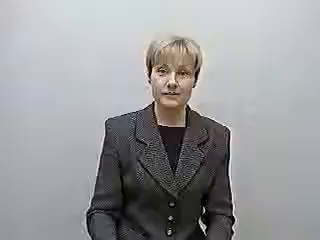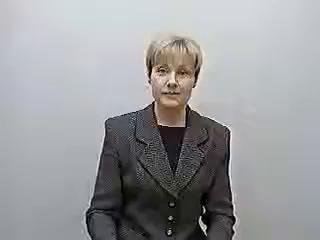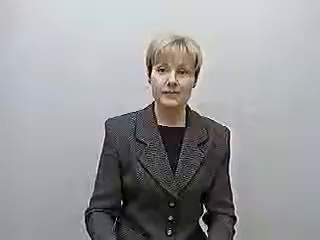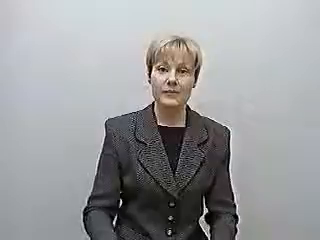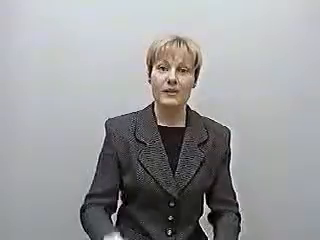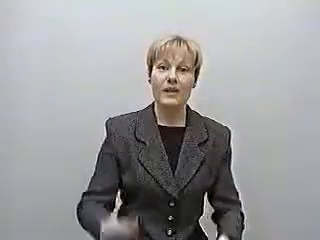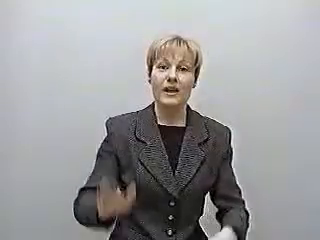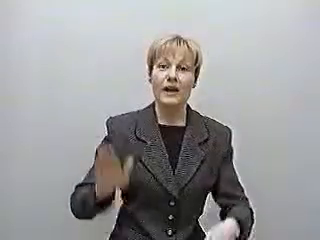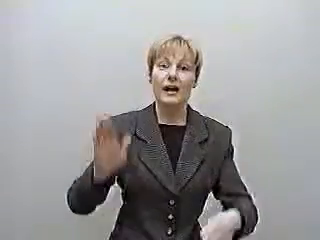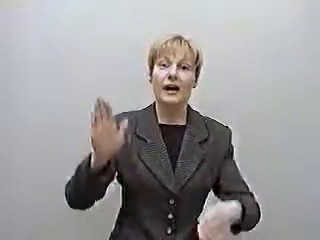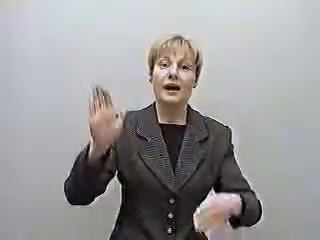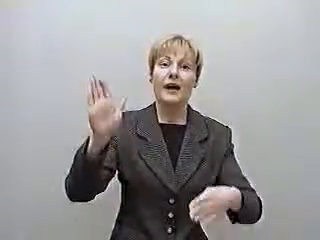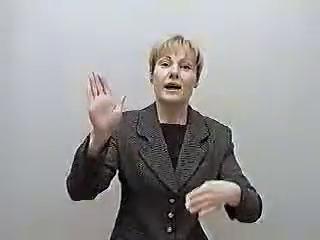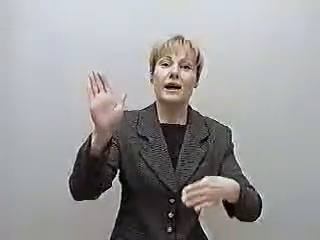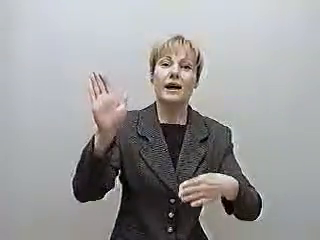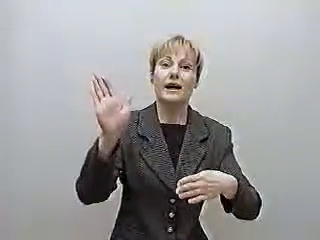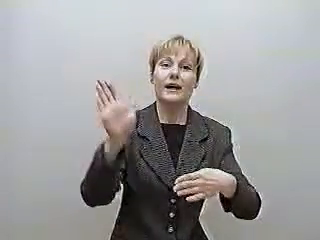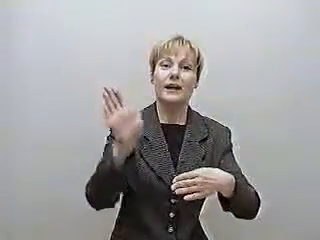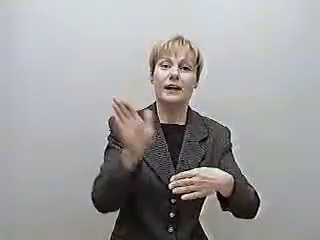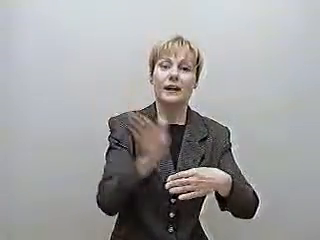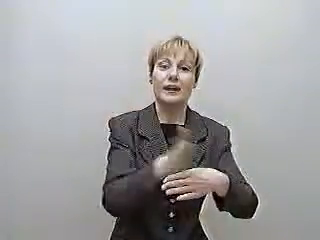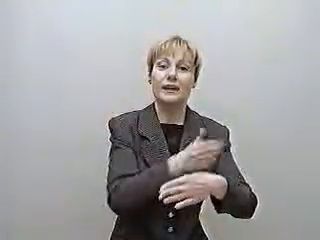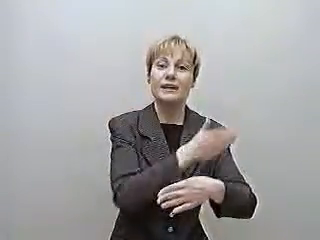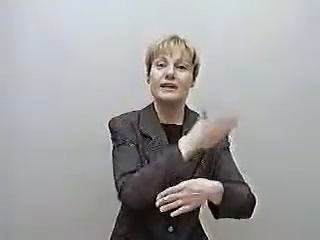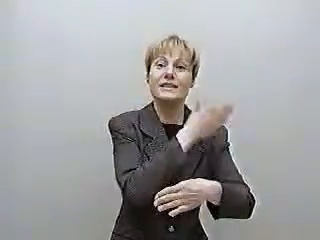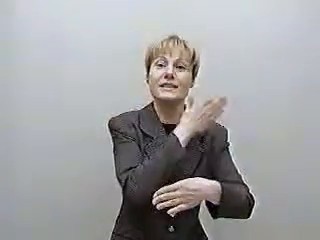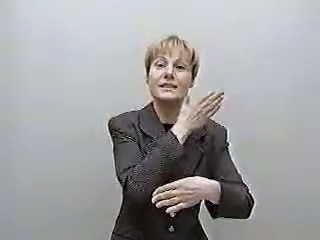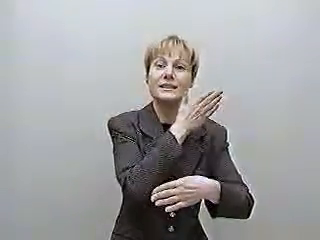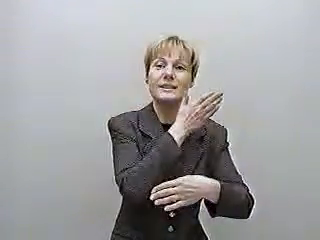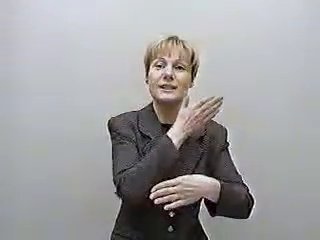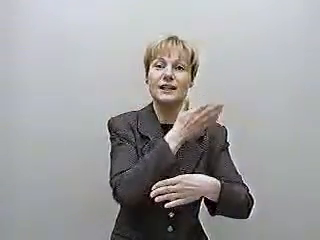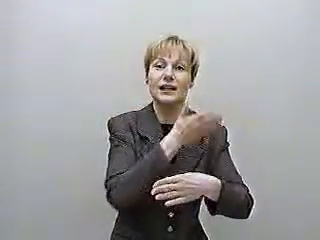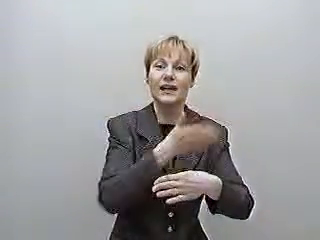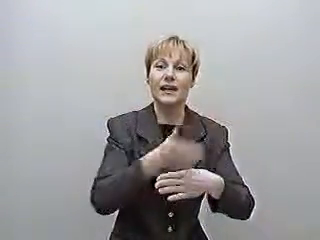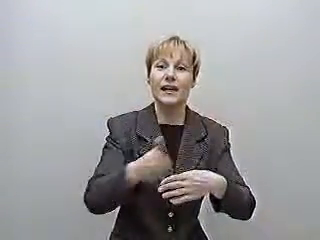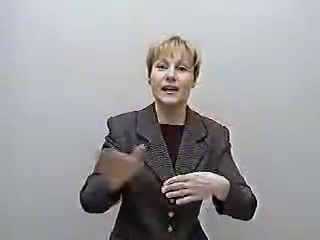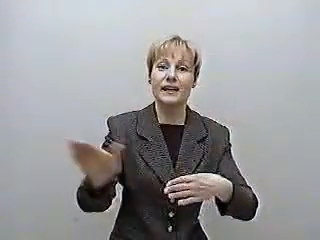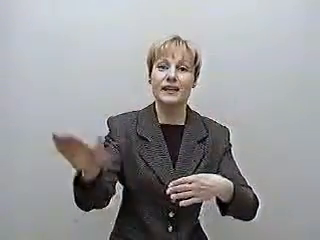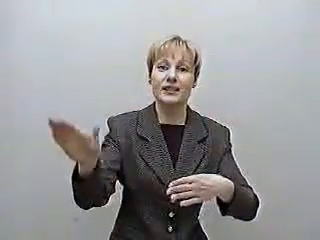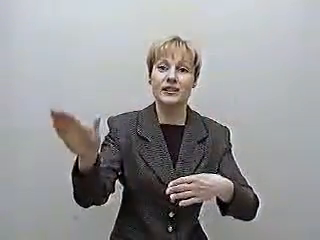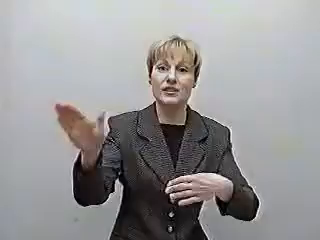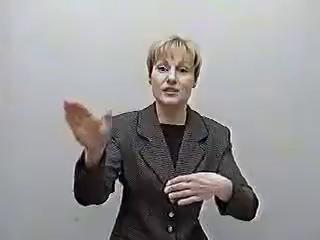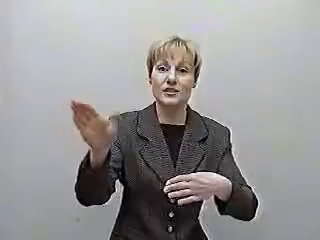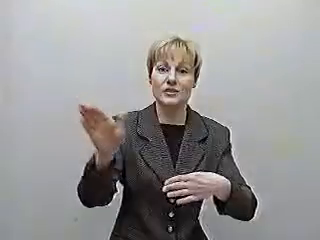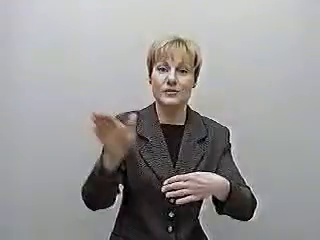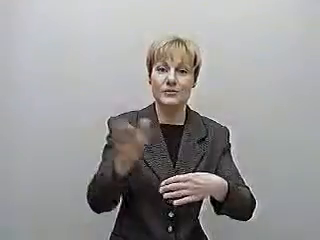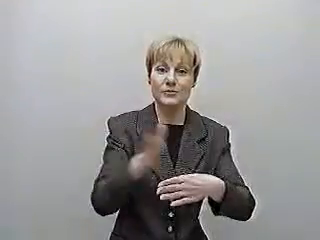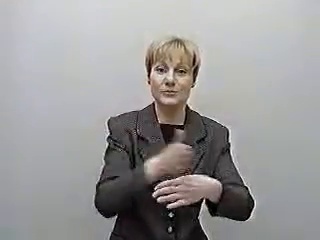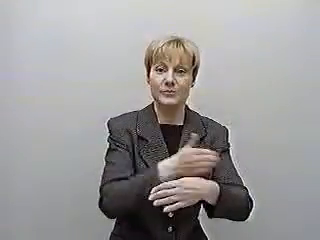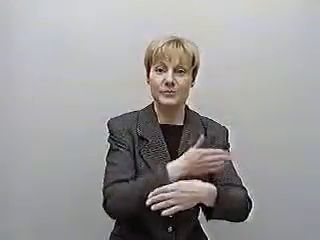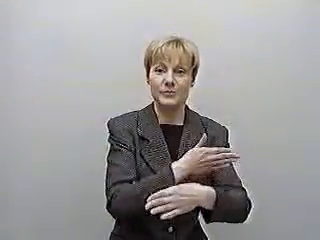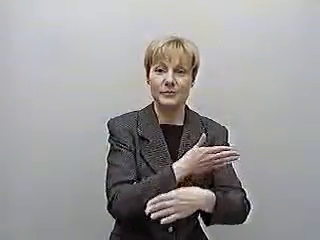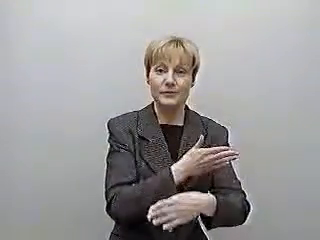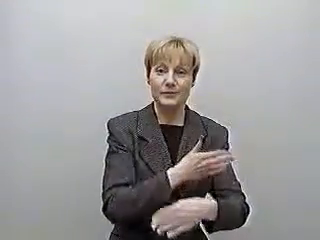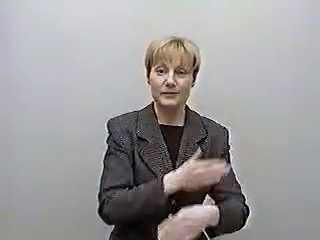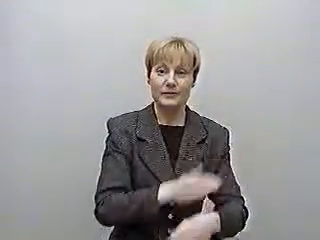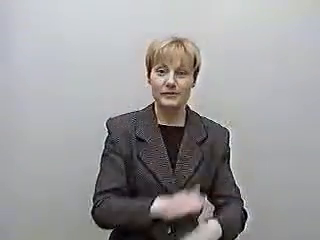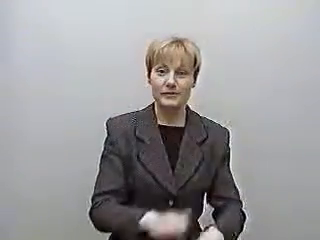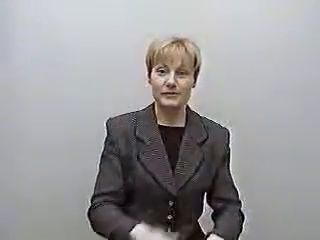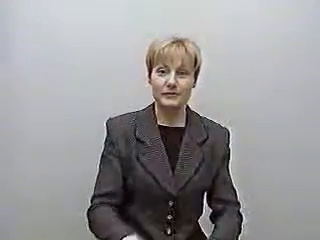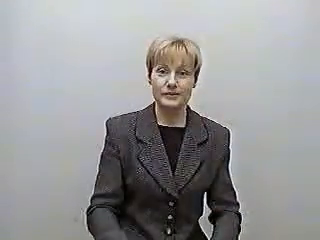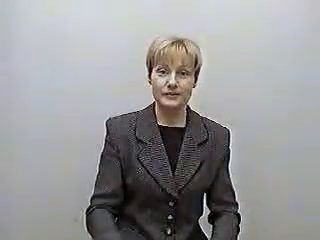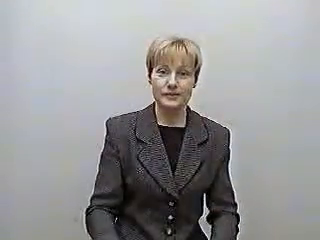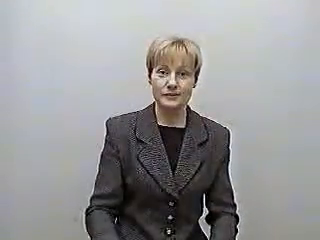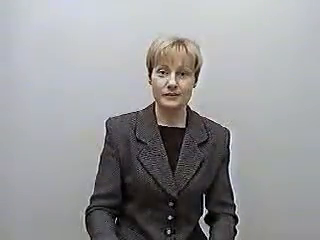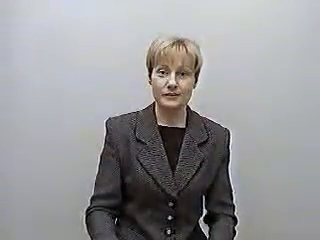разделить